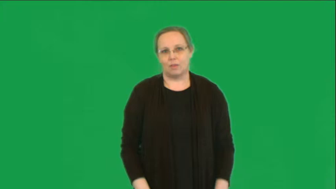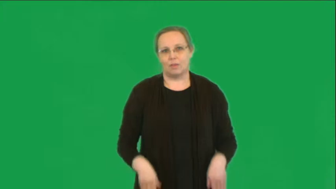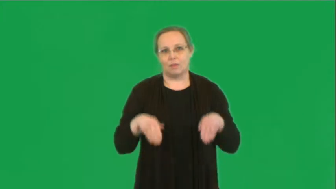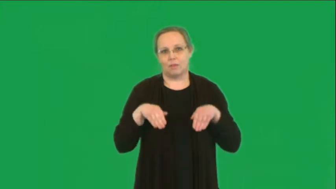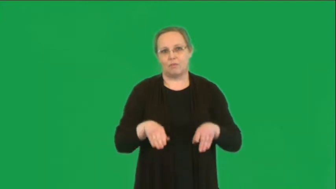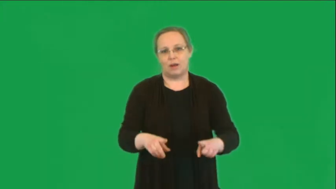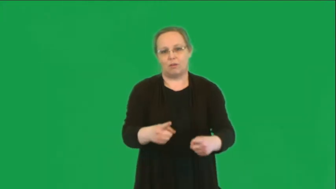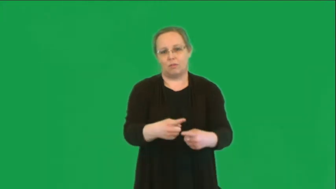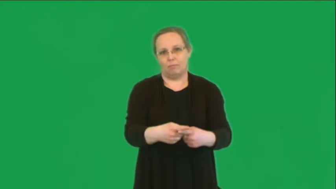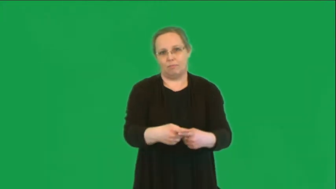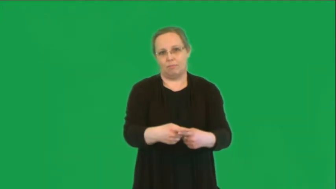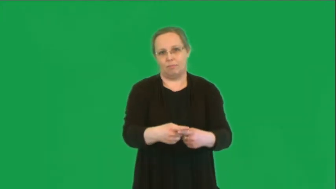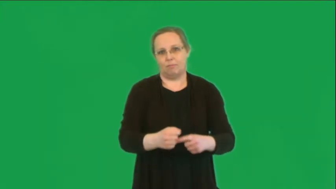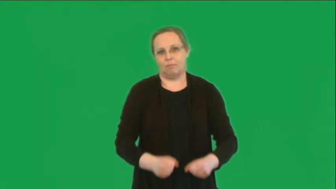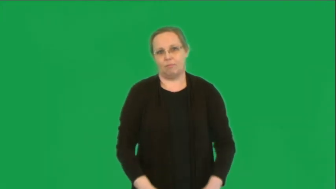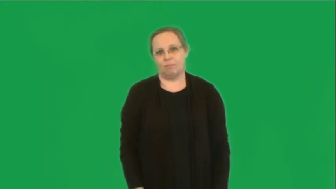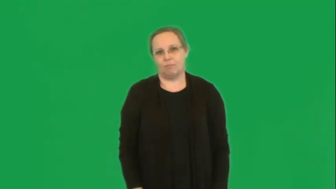faks